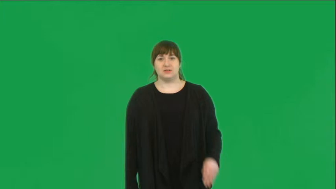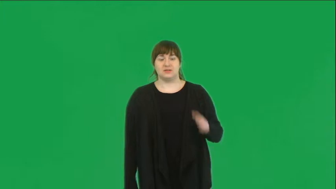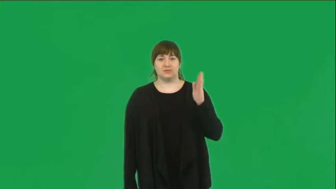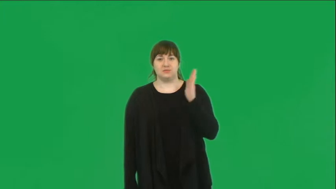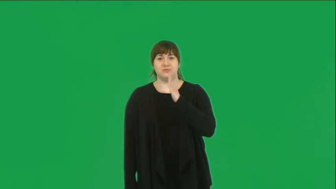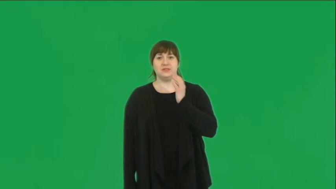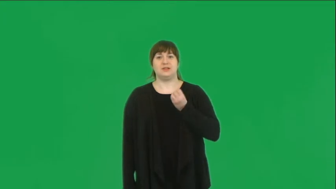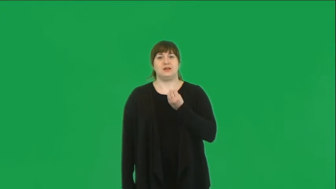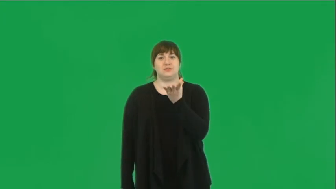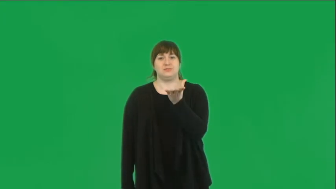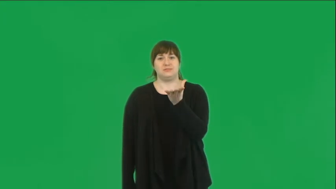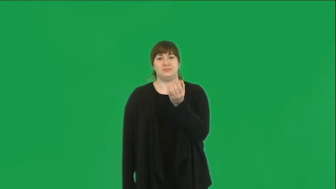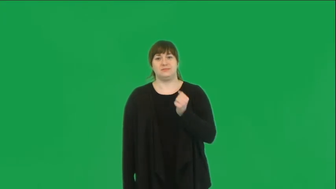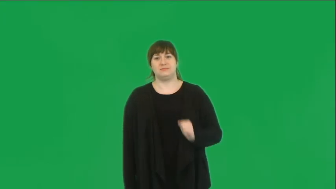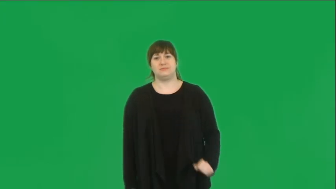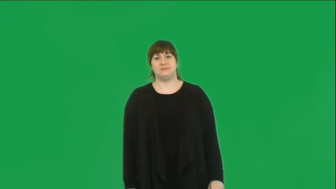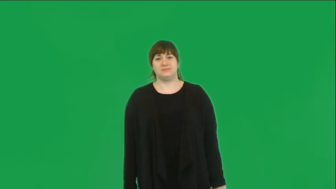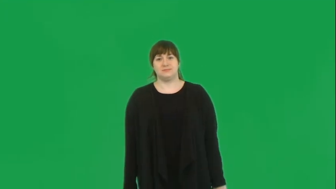wydychać